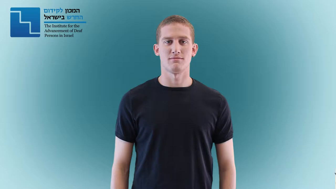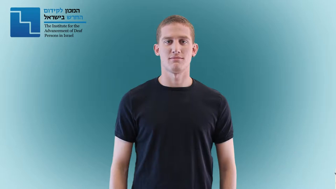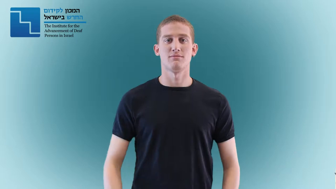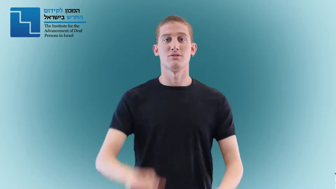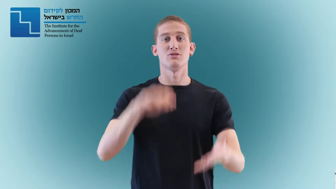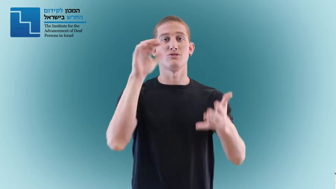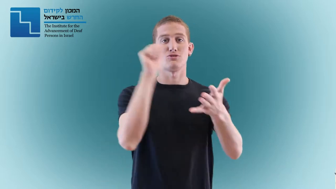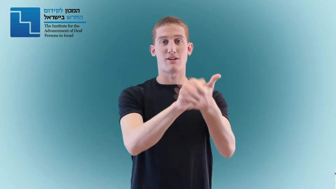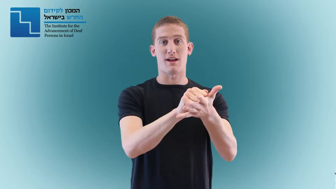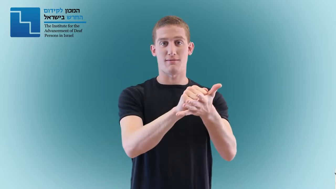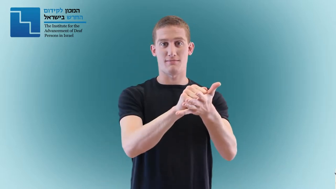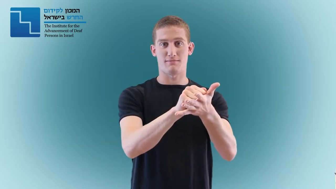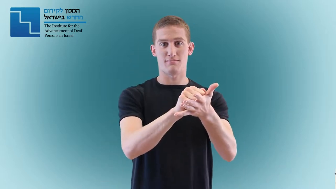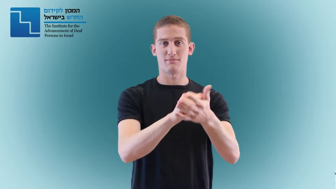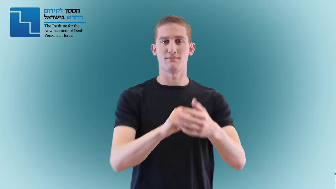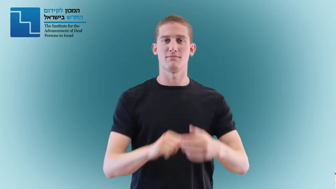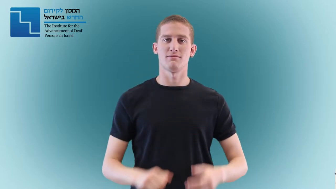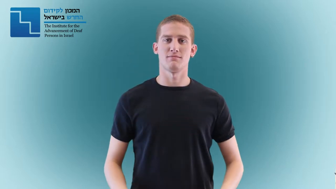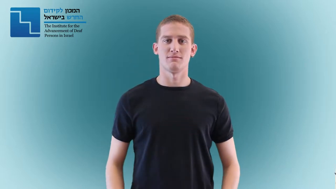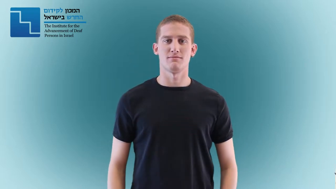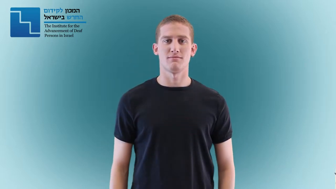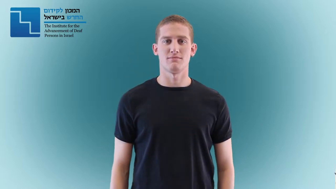לשלם